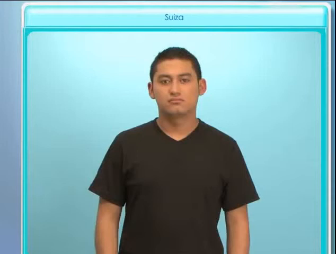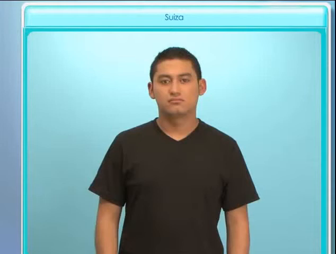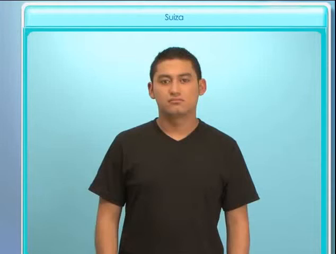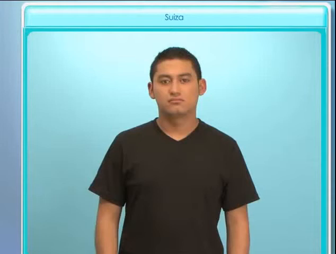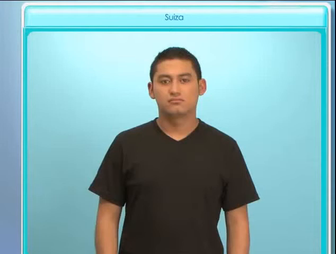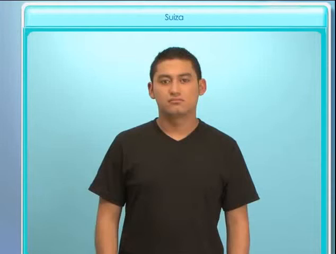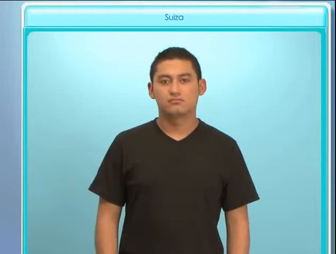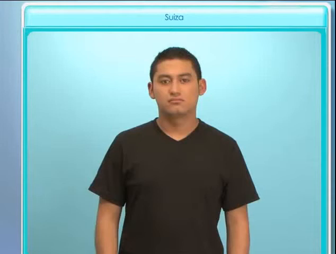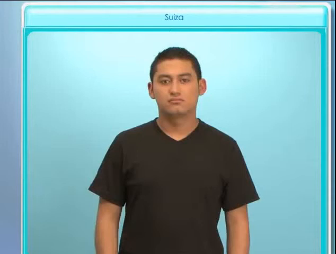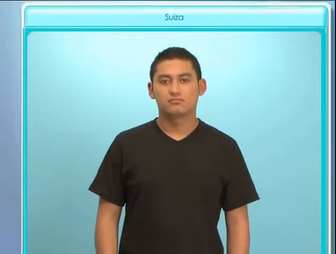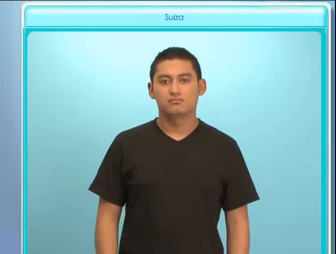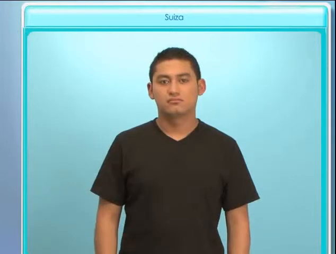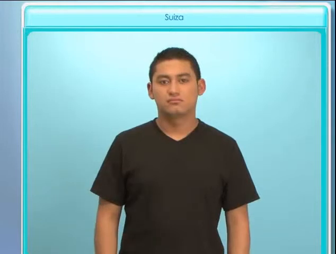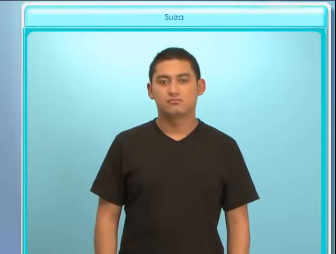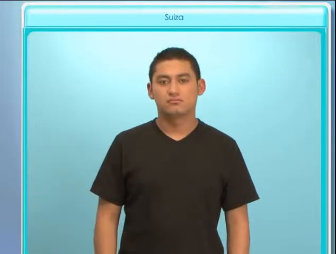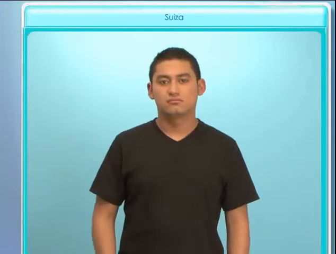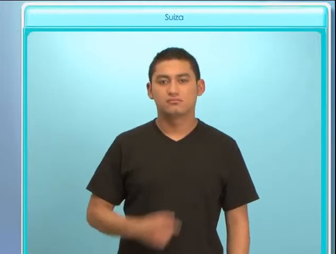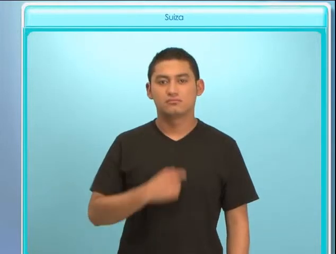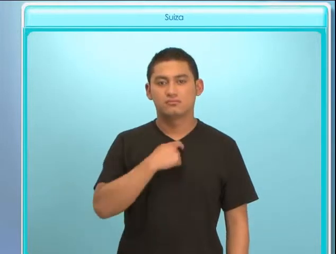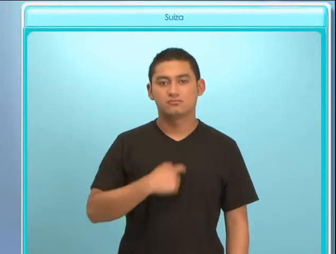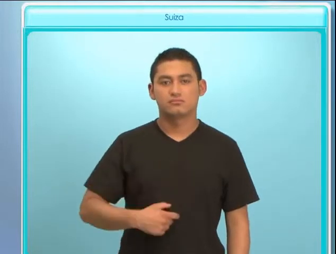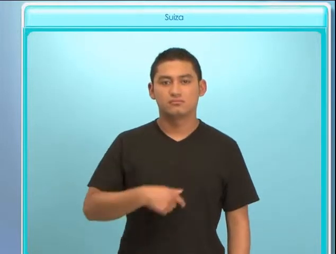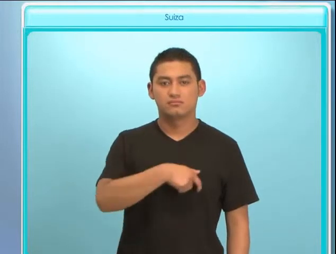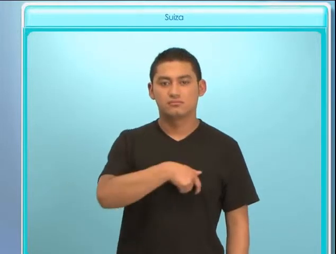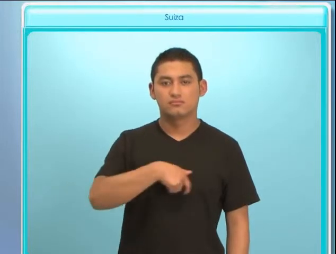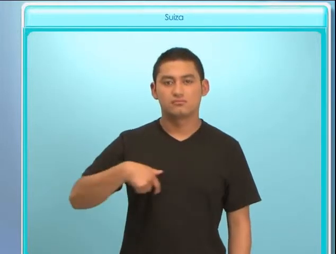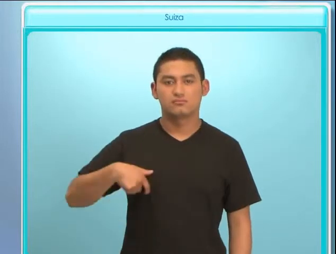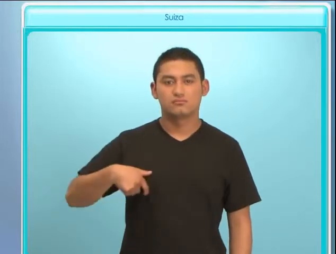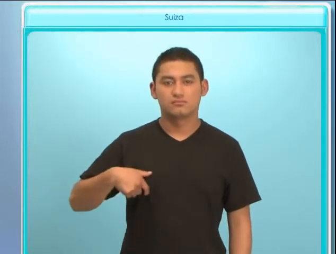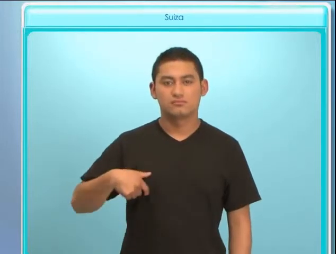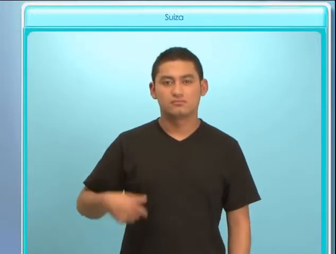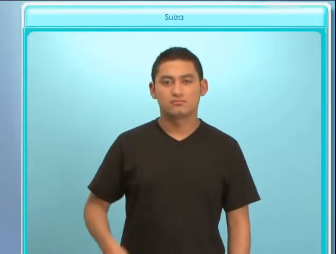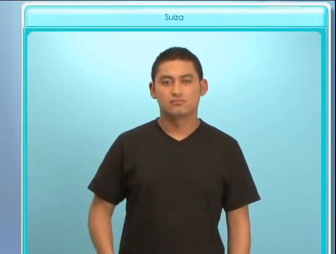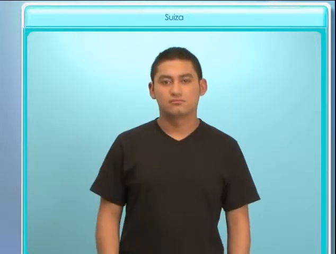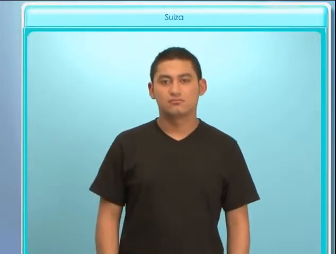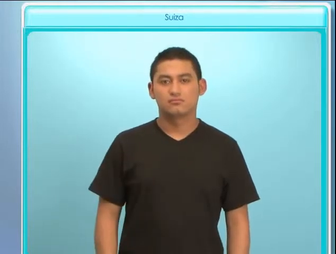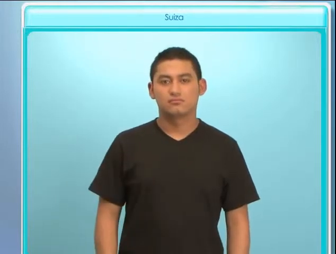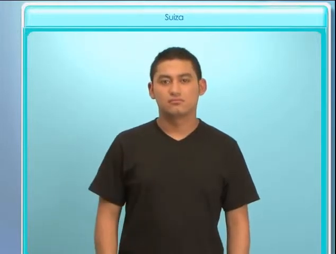SUIZA